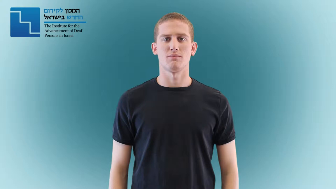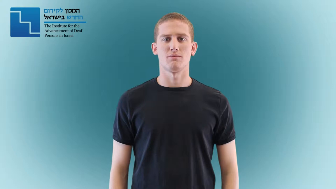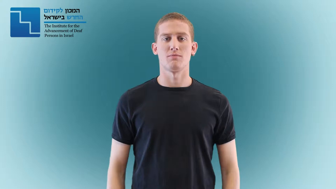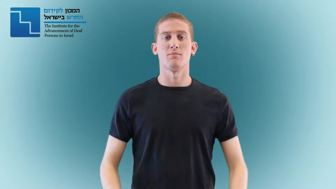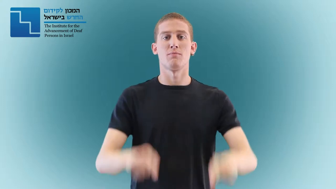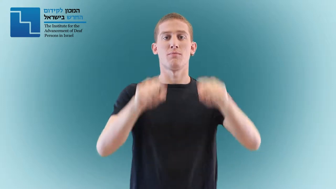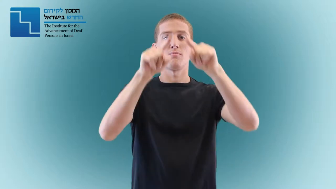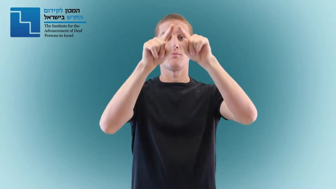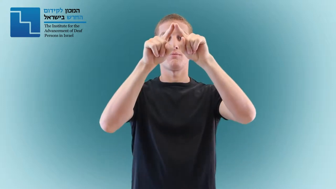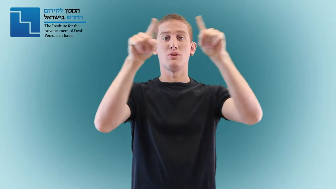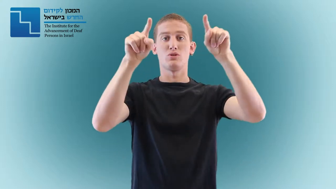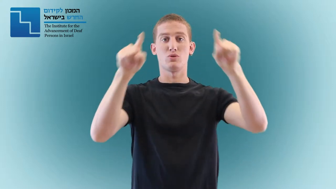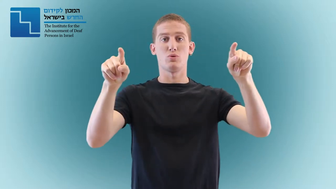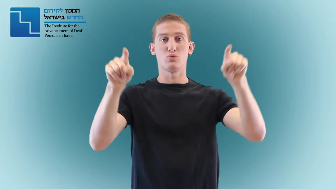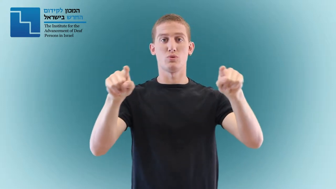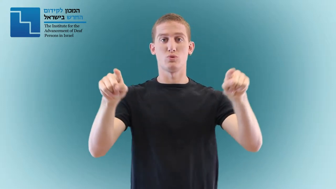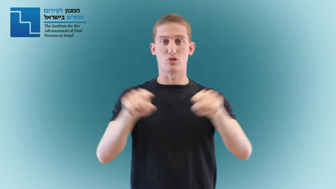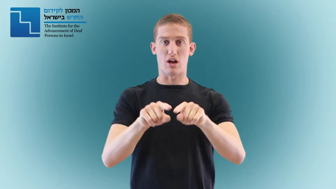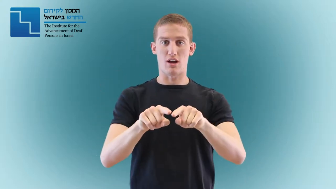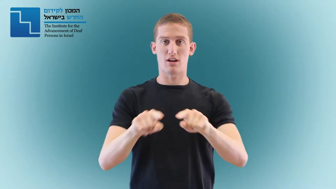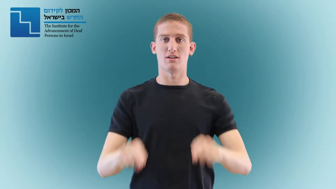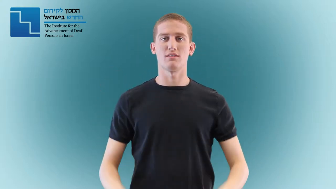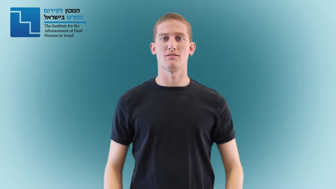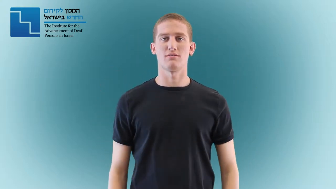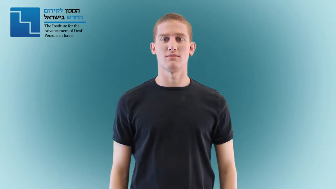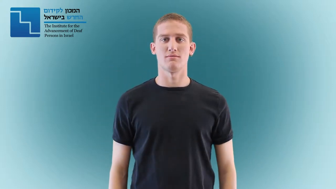משושה